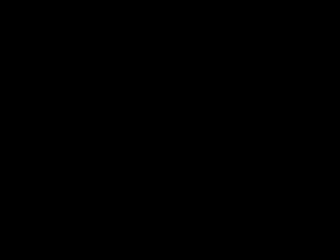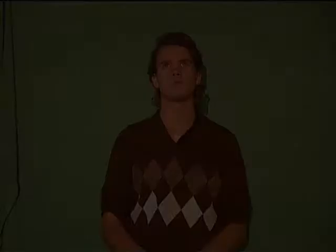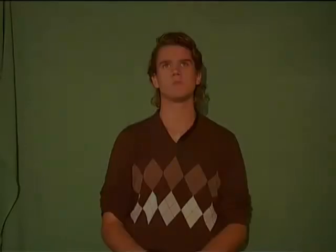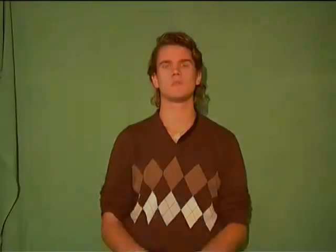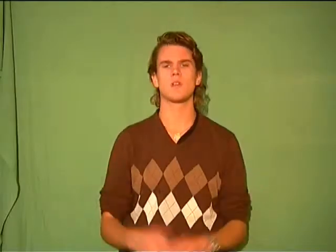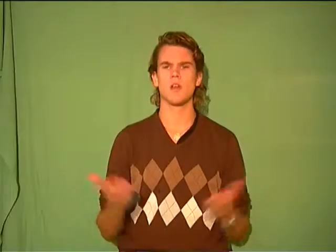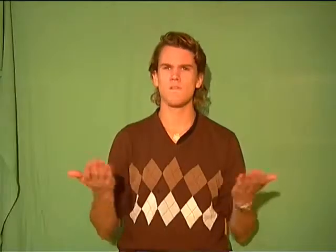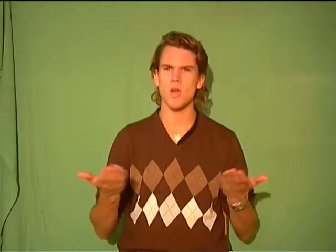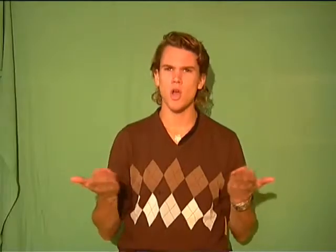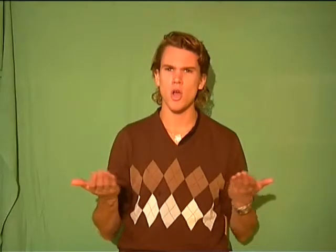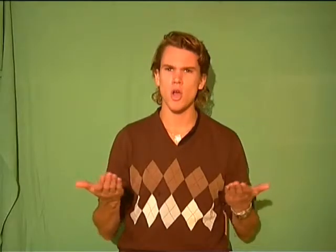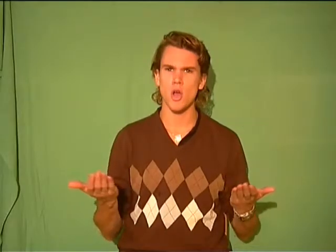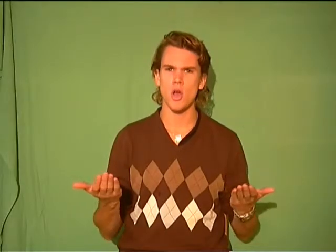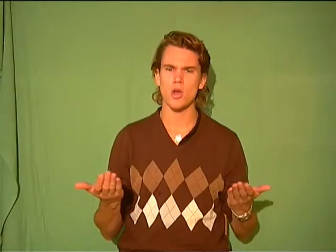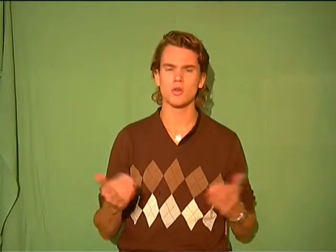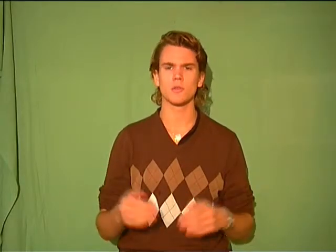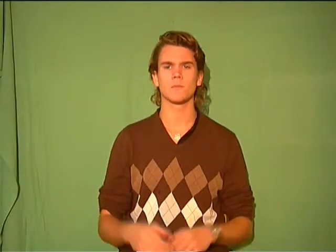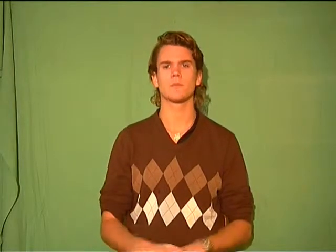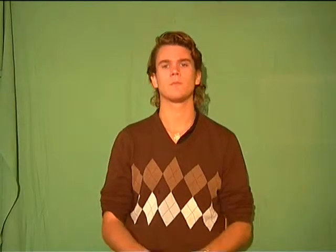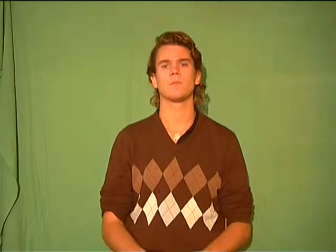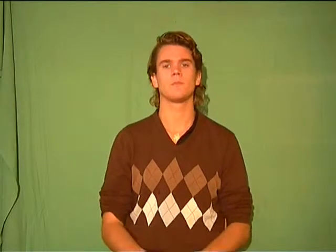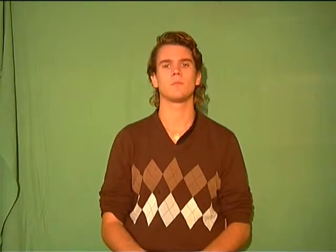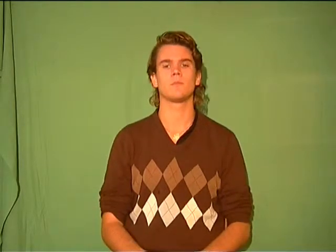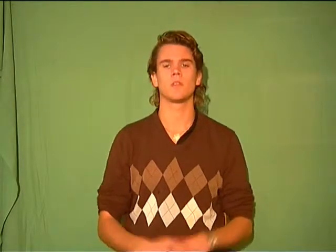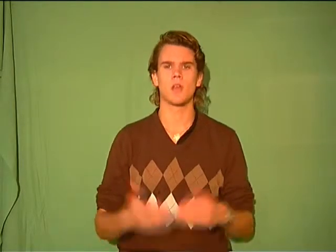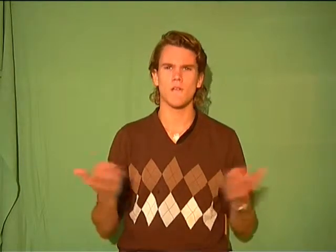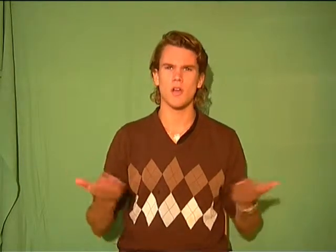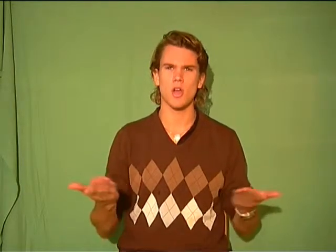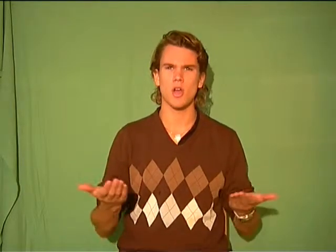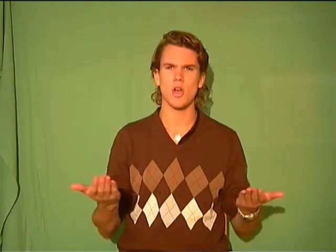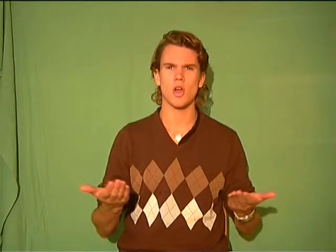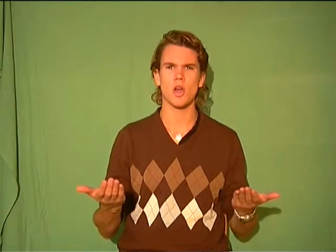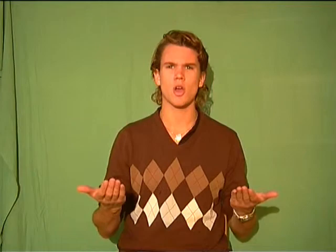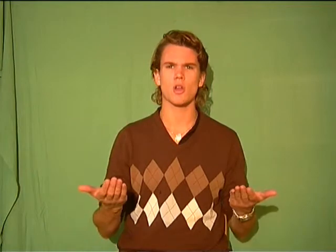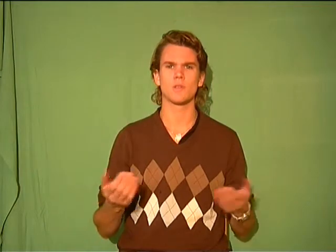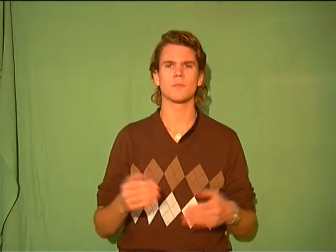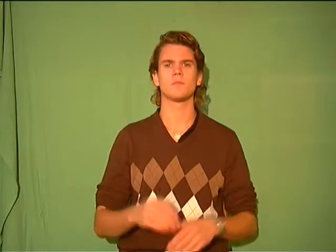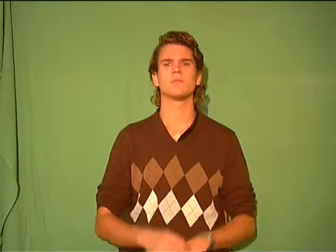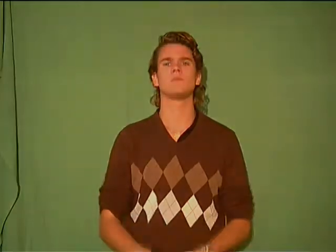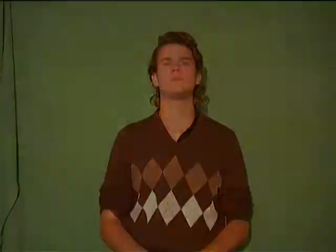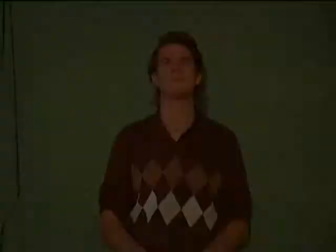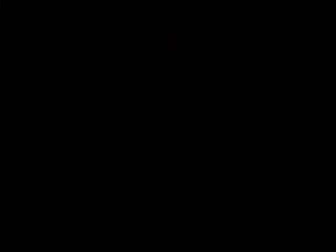Vad